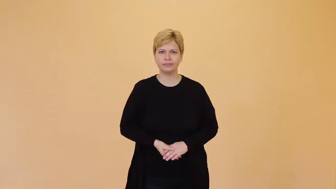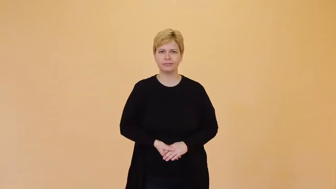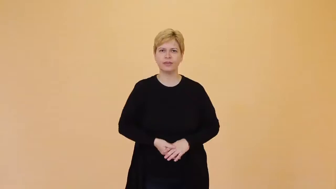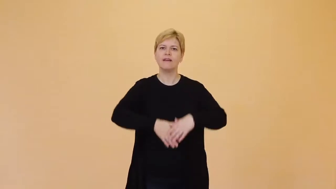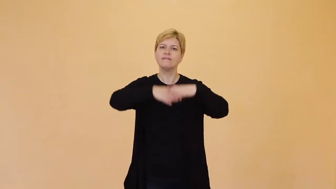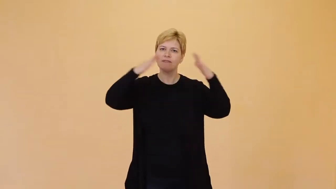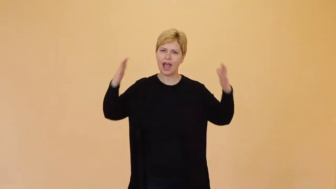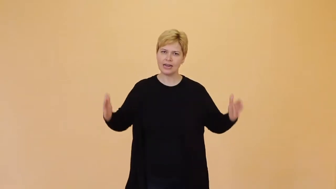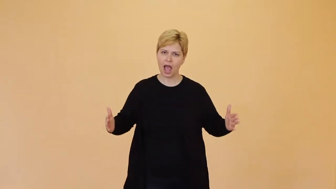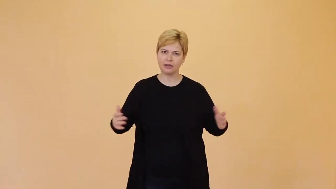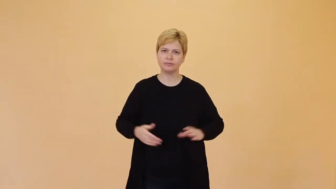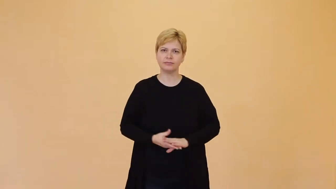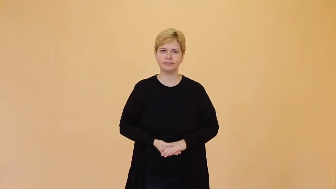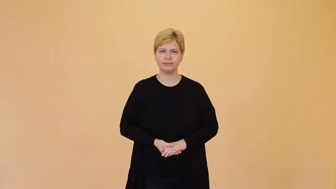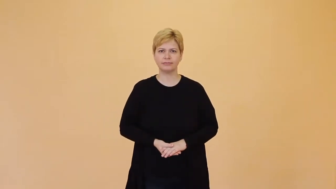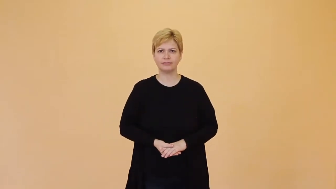veľa